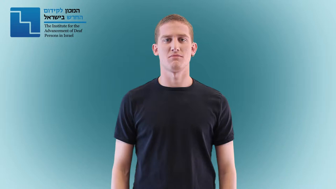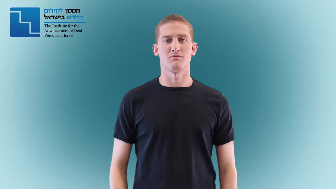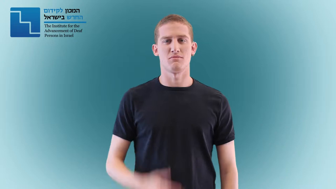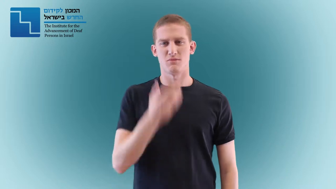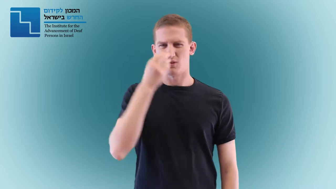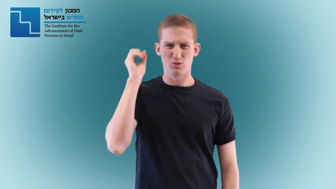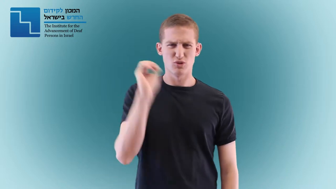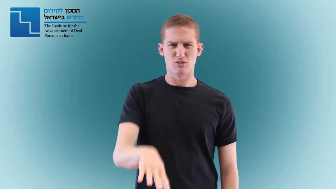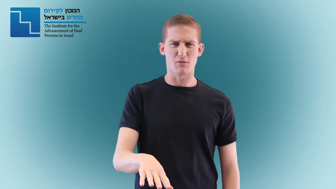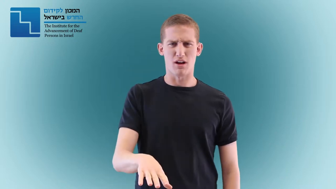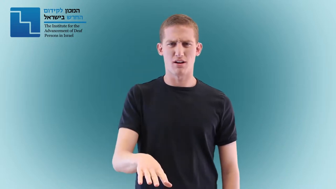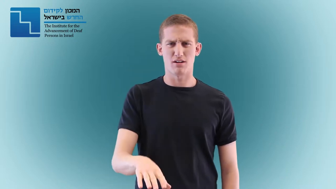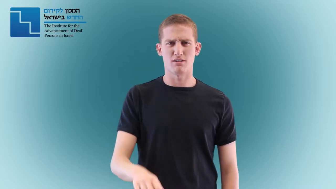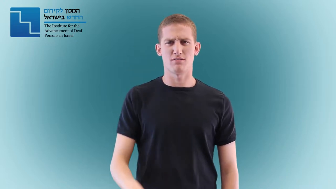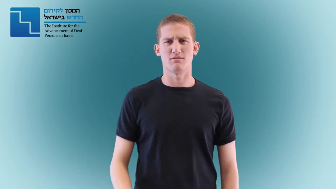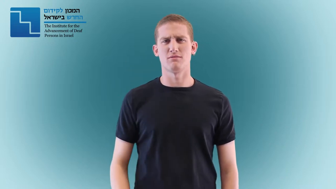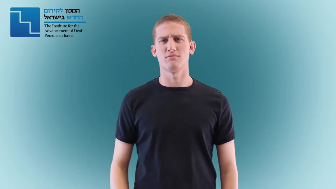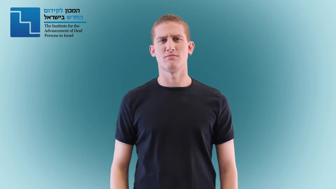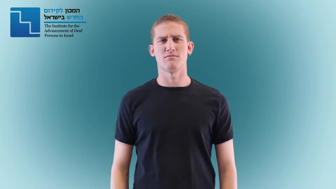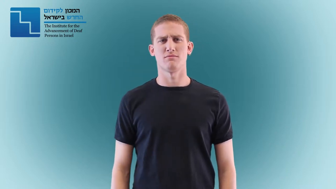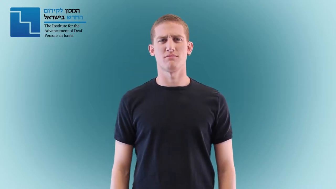חוצפה / חוצפן